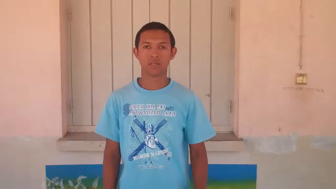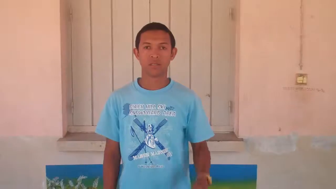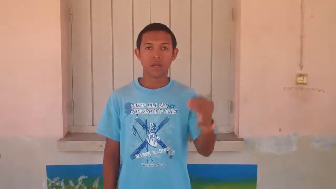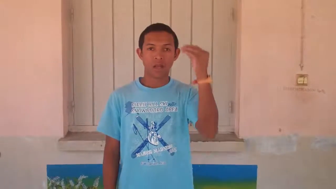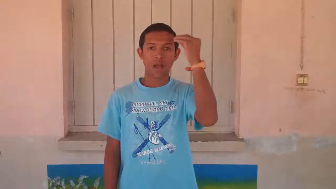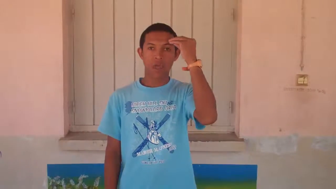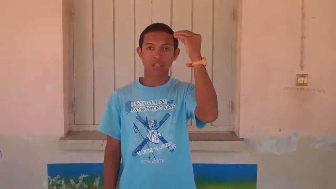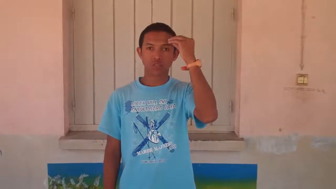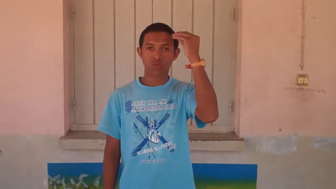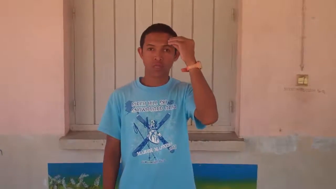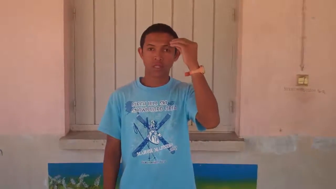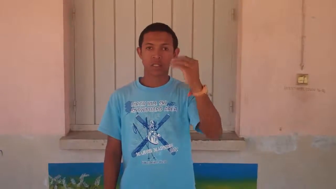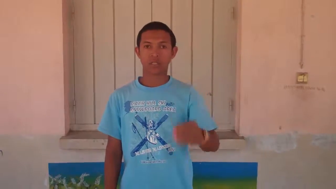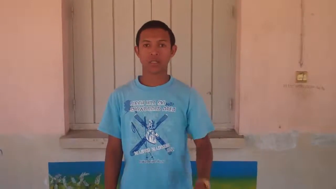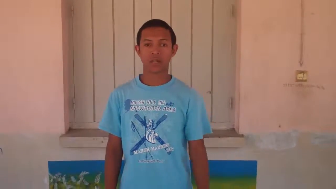lesona